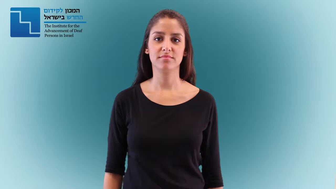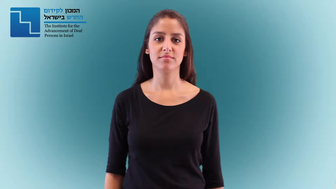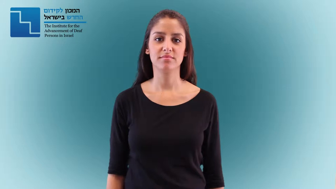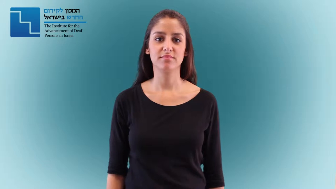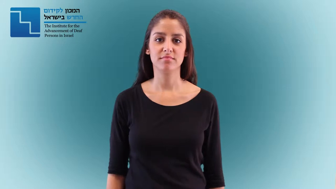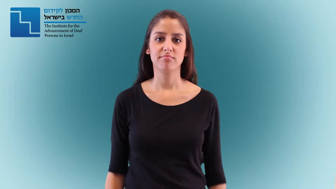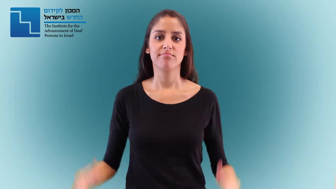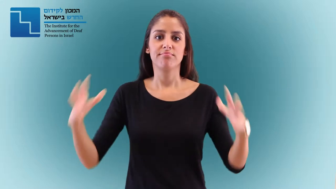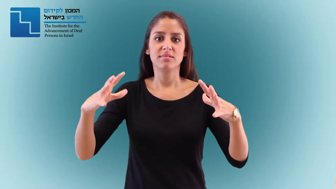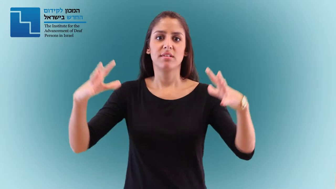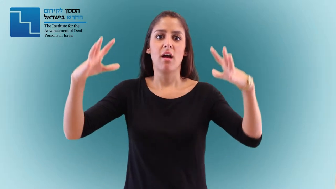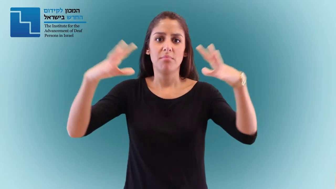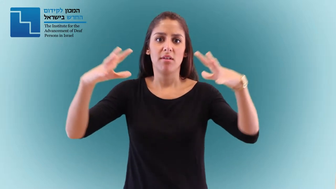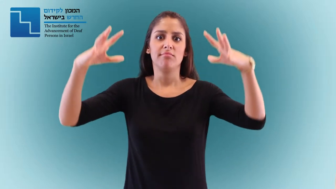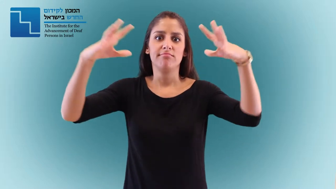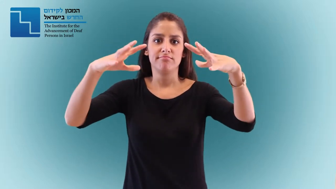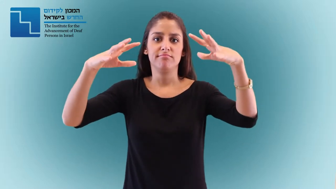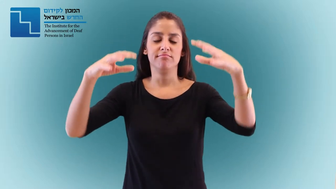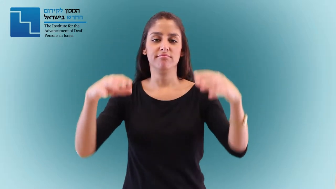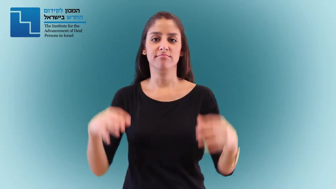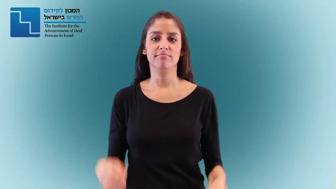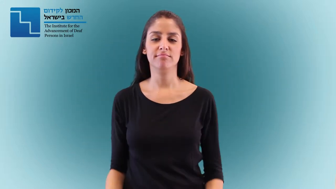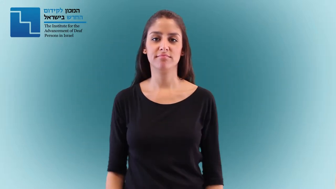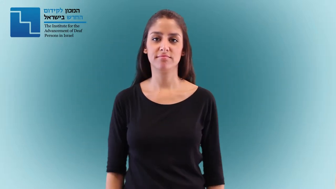להצטבר